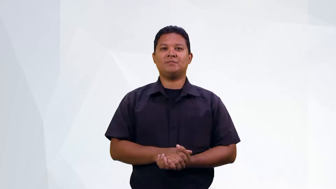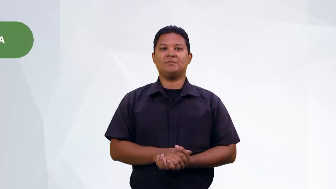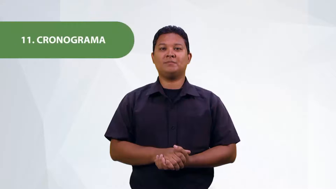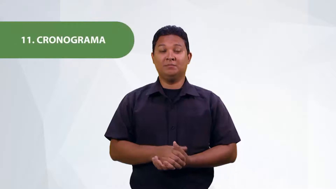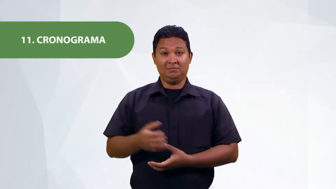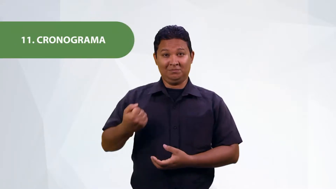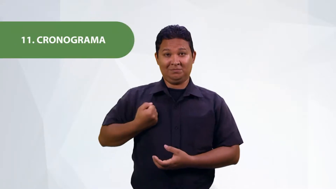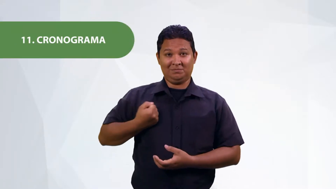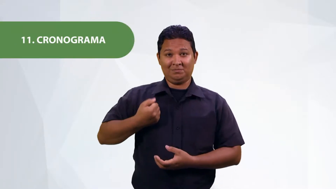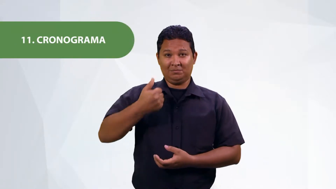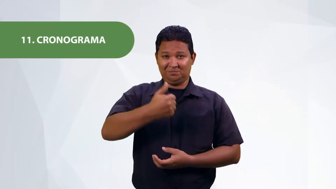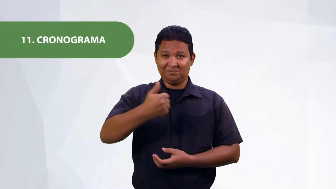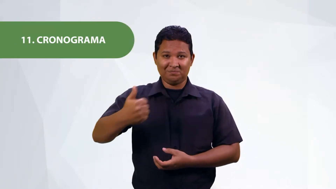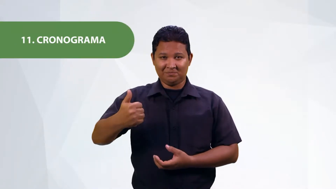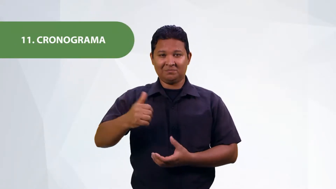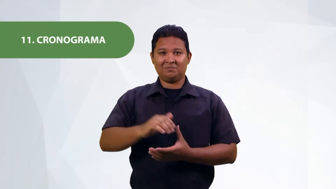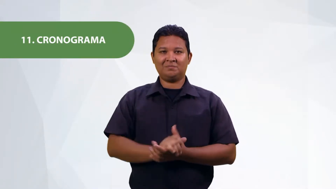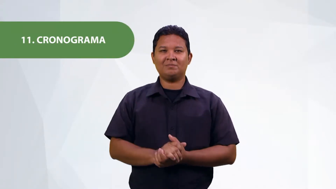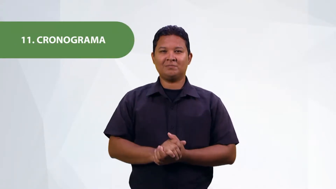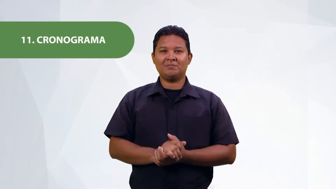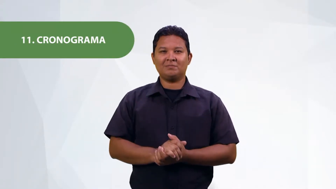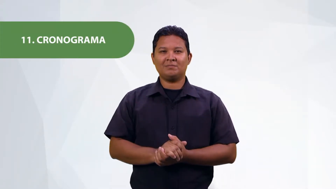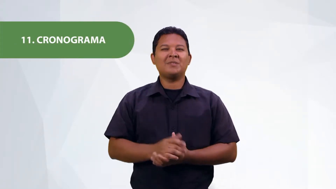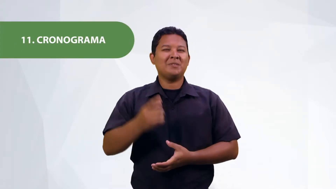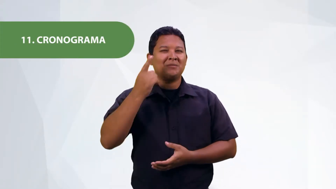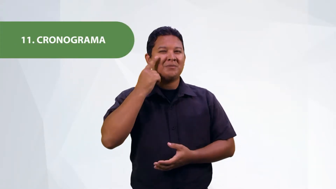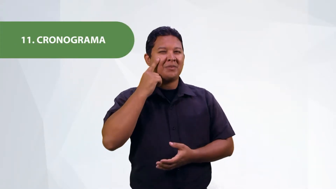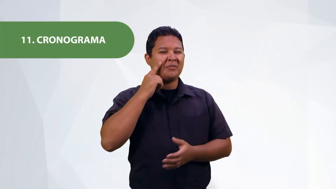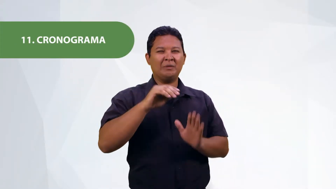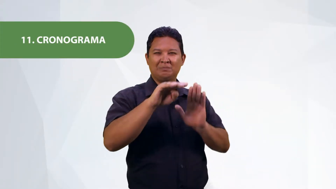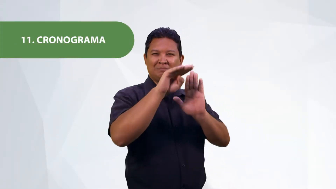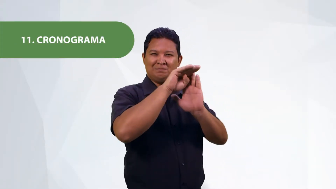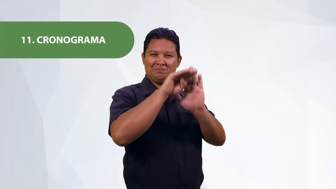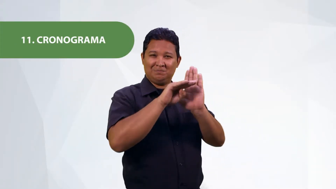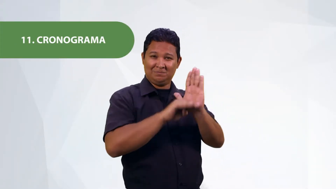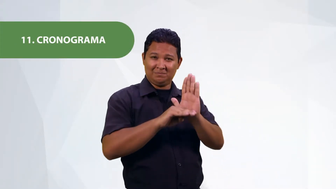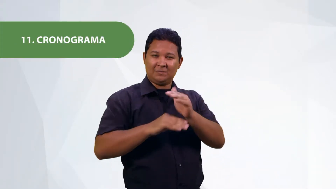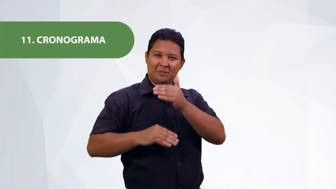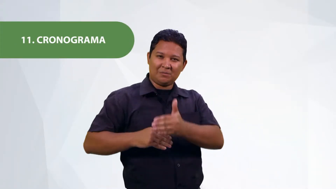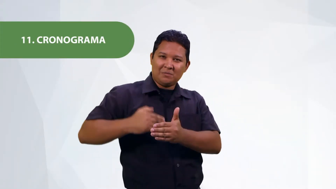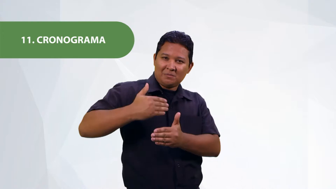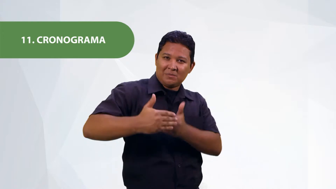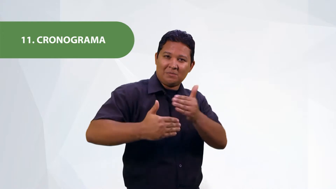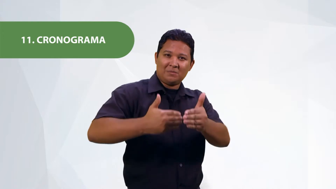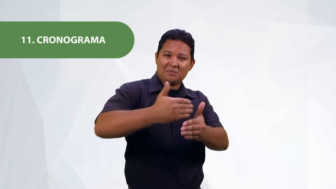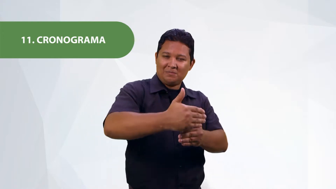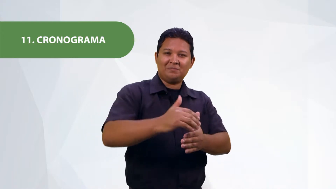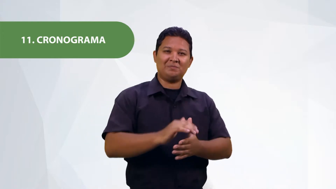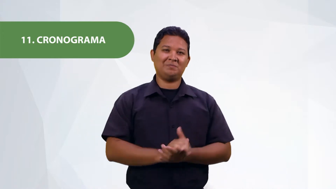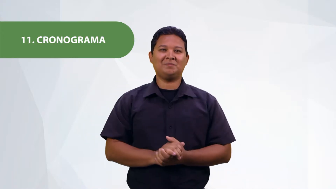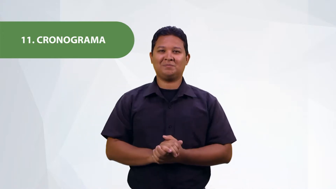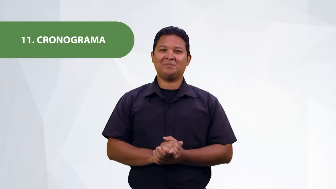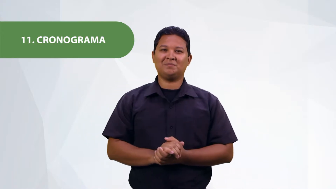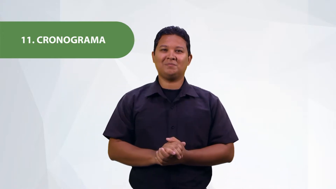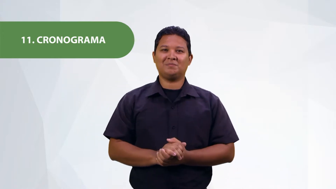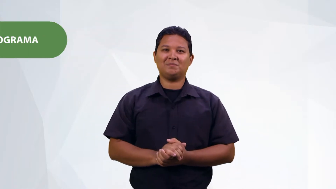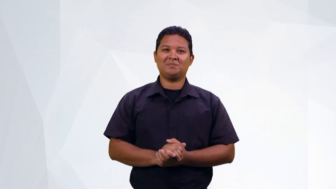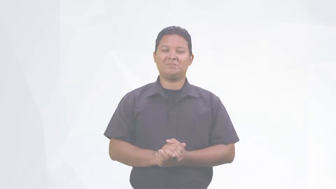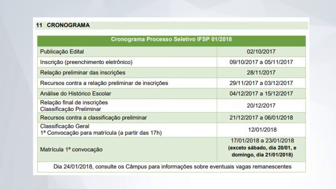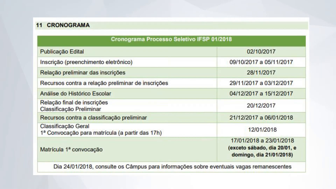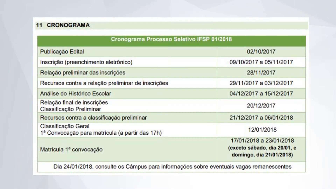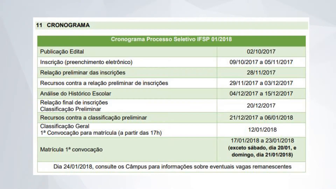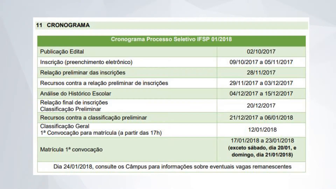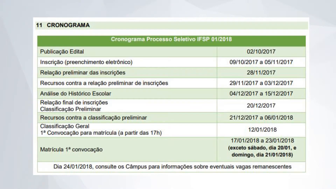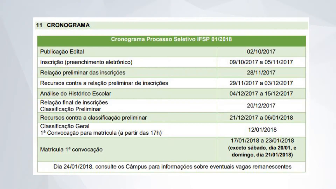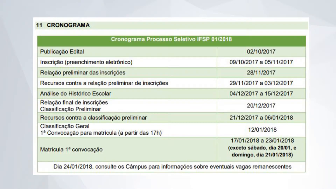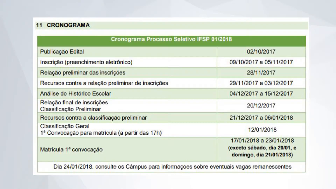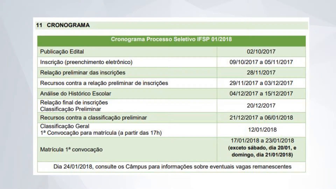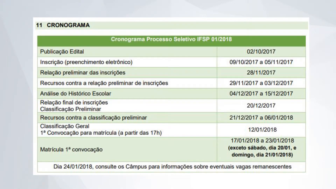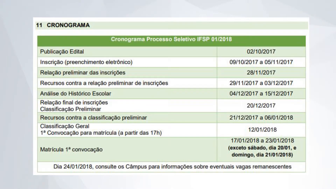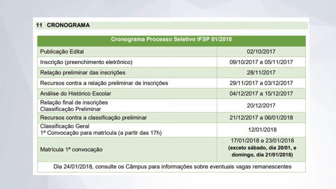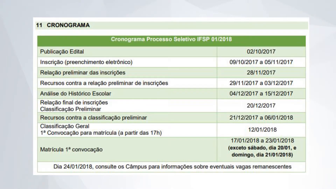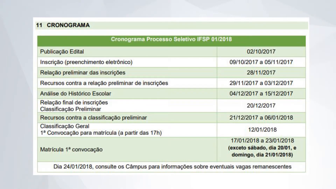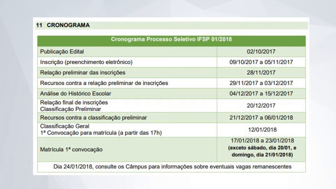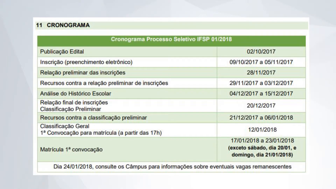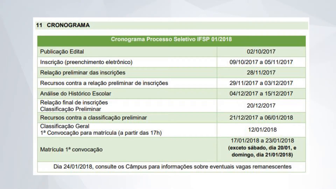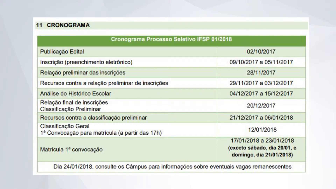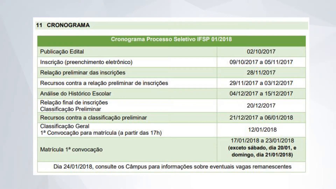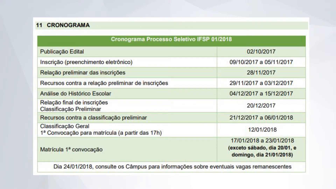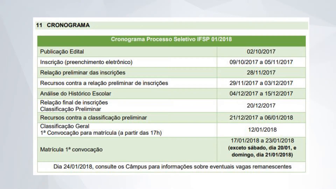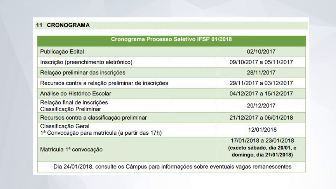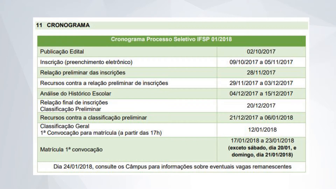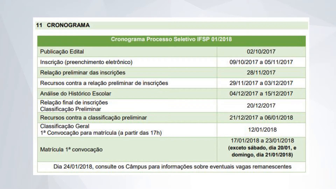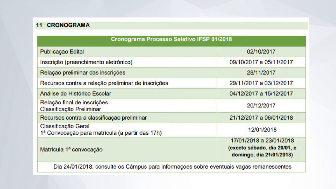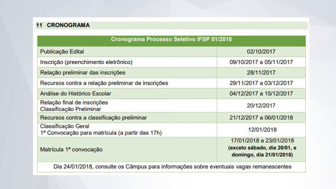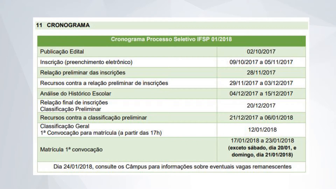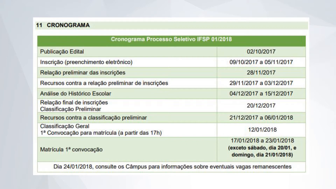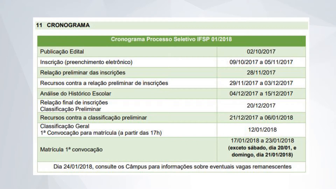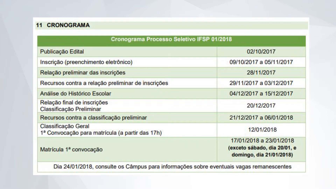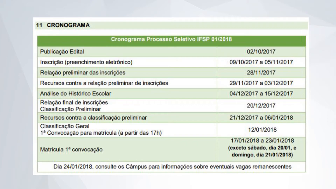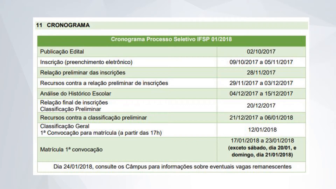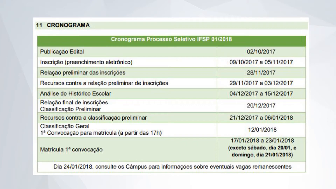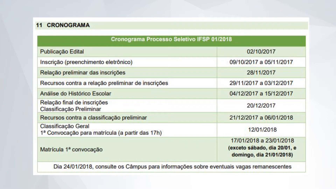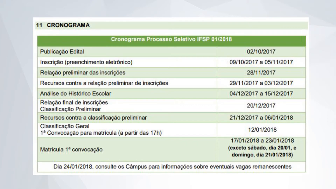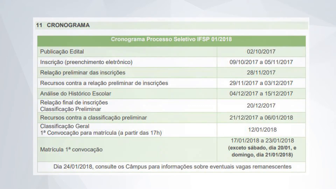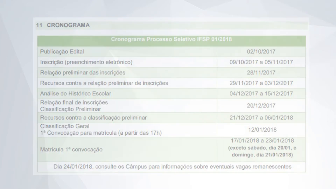Cronograma